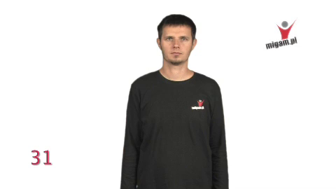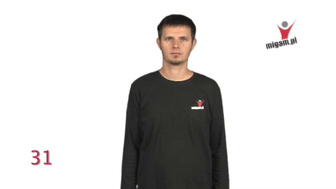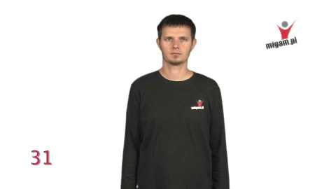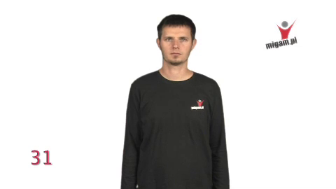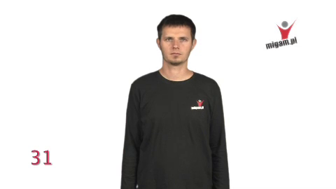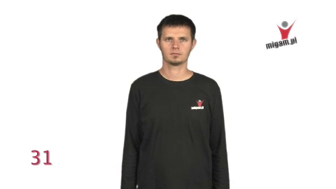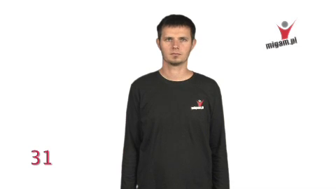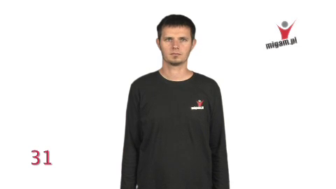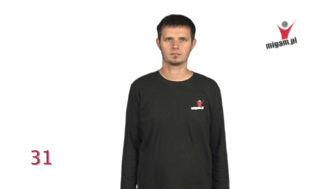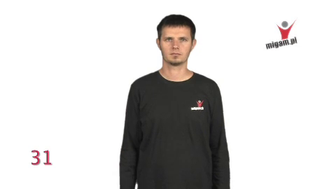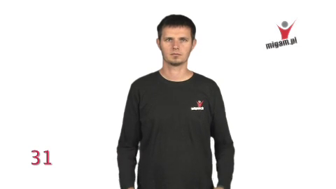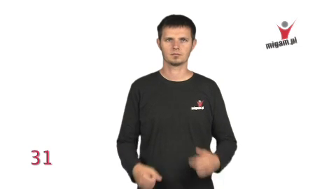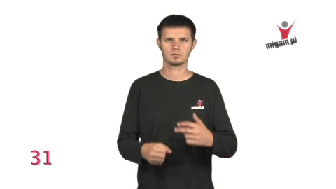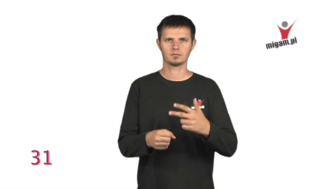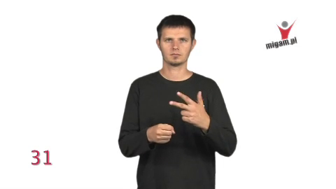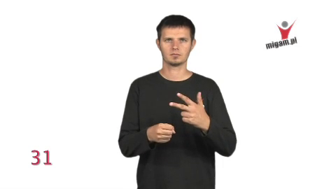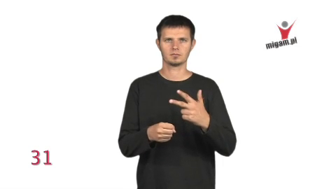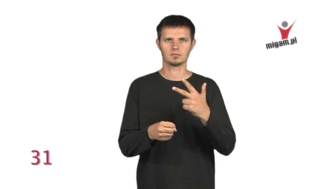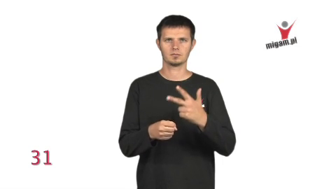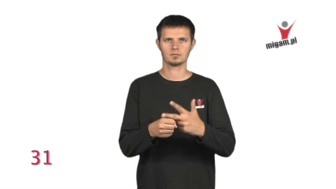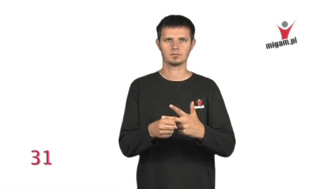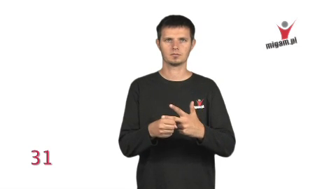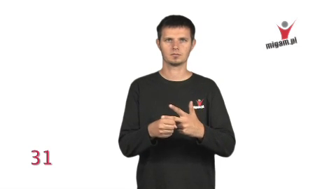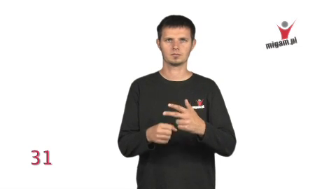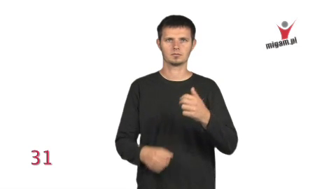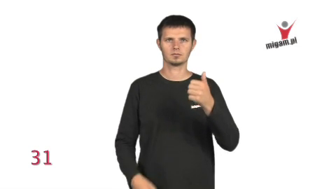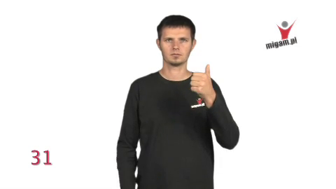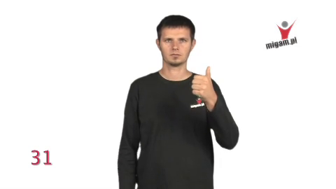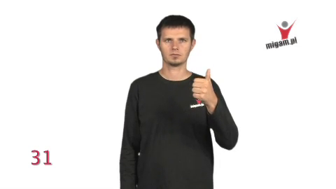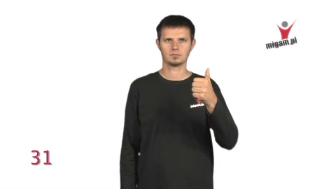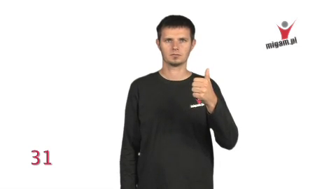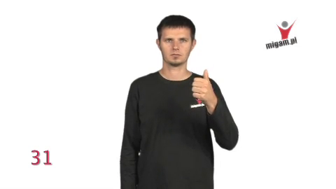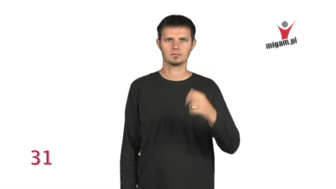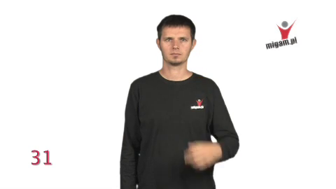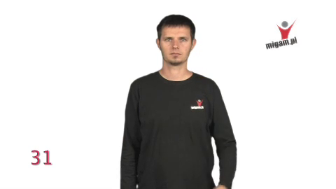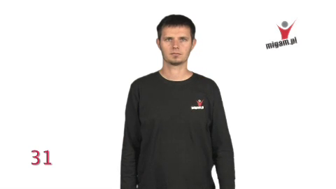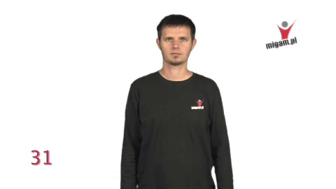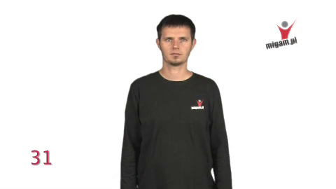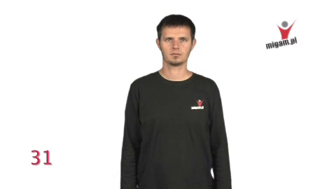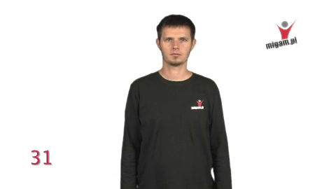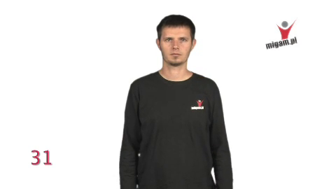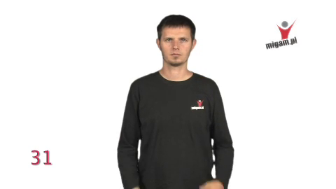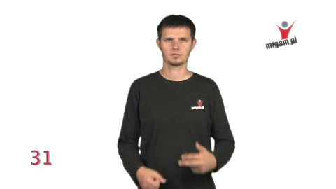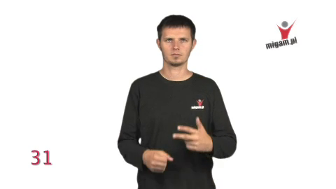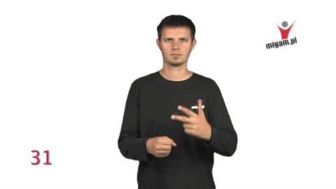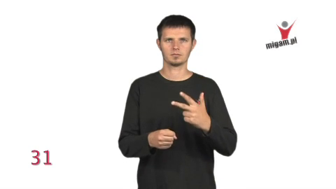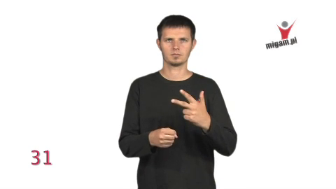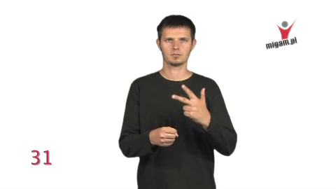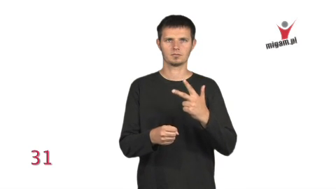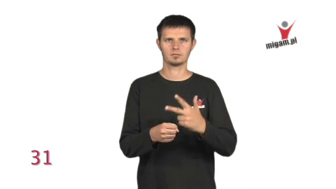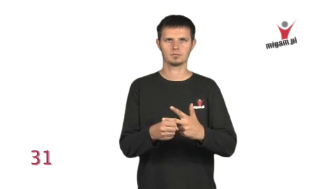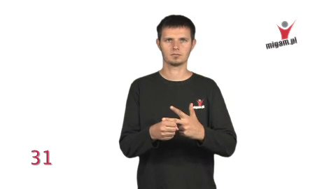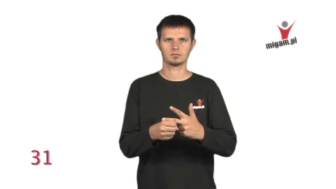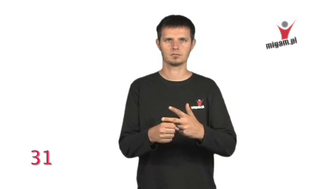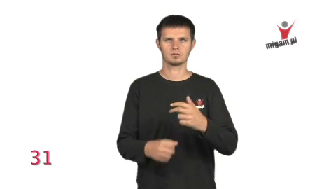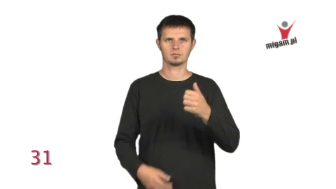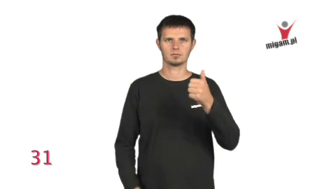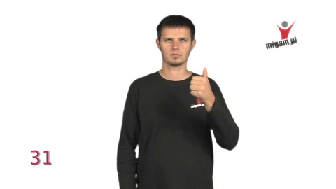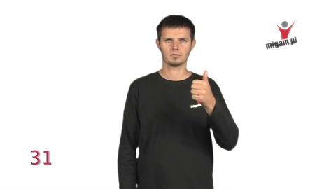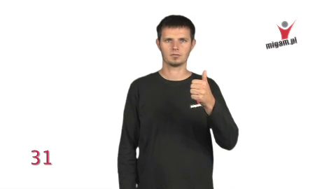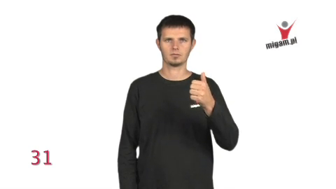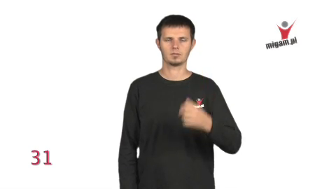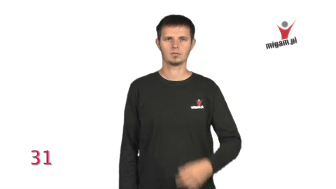Trzydzieści jeden